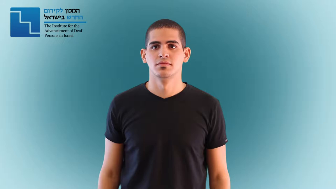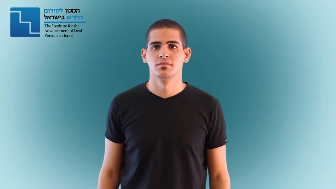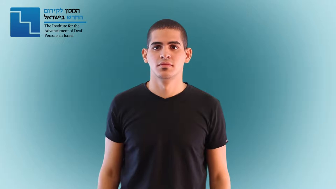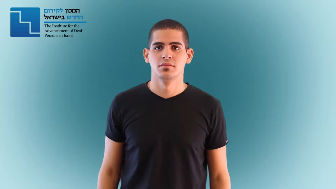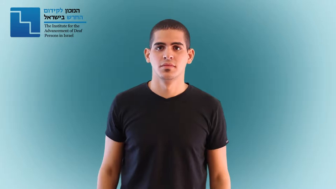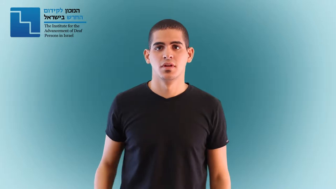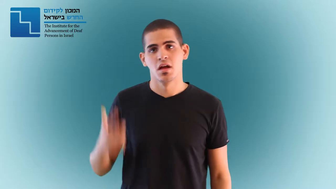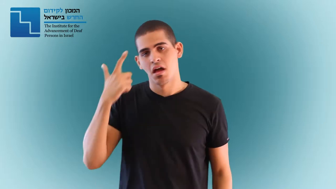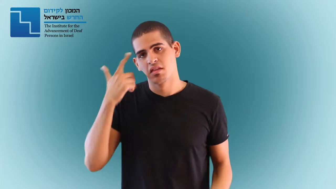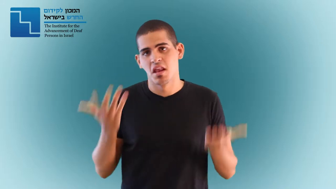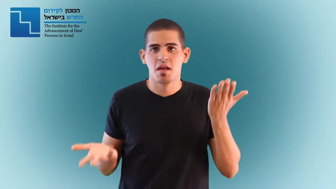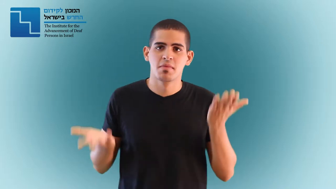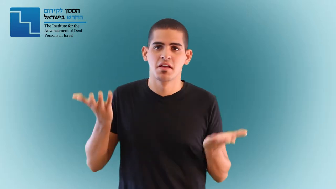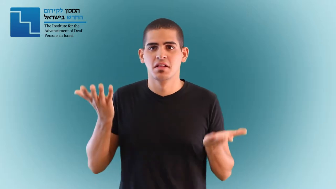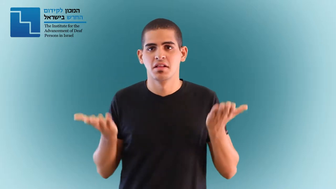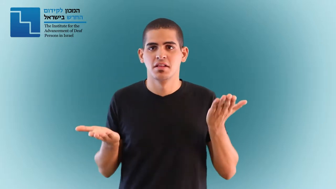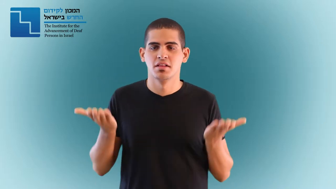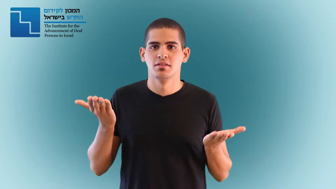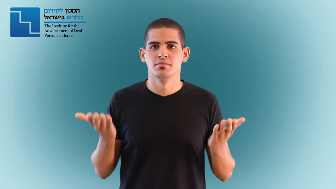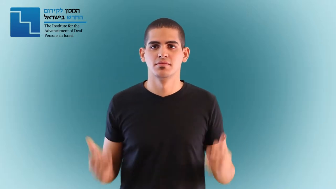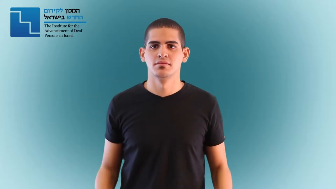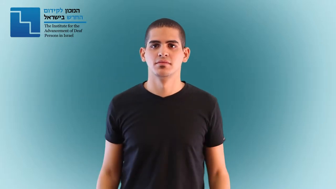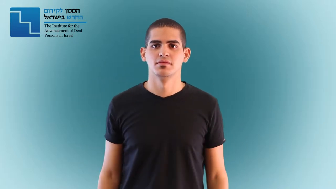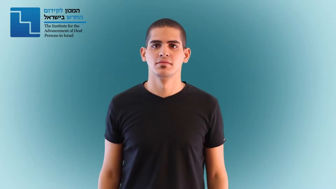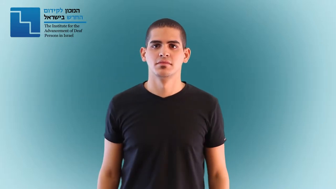להתלבט